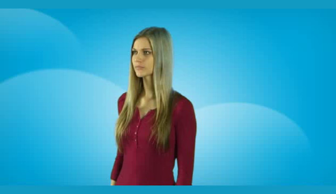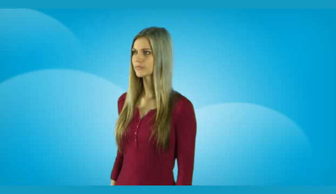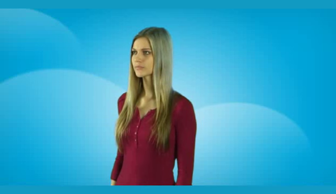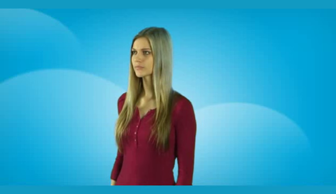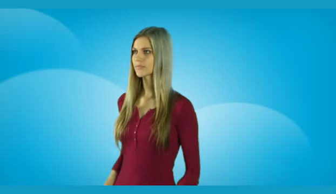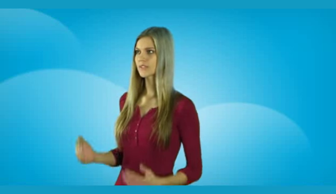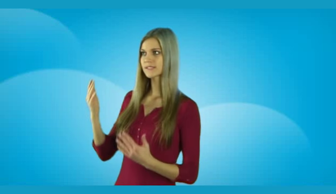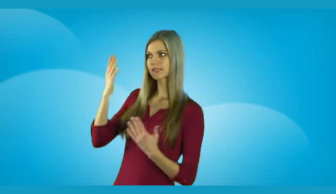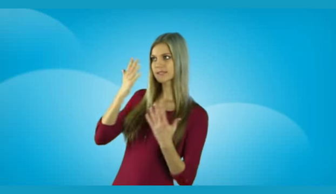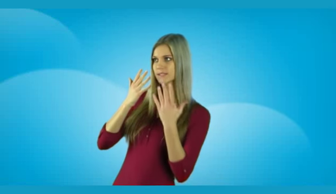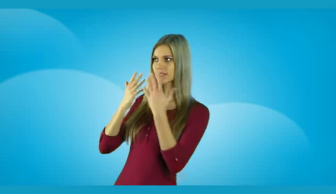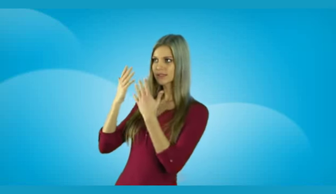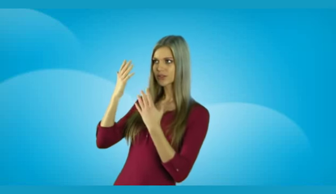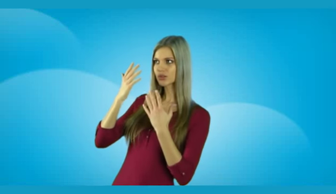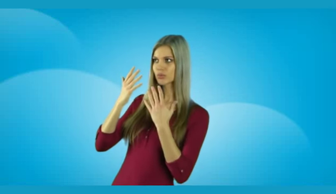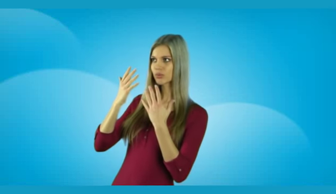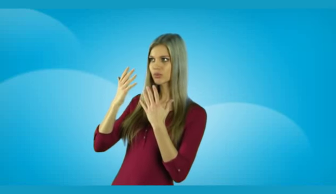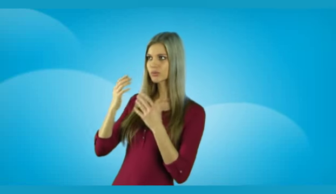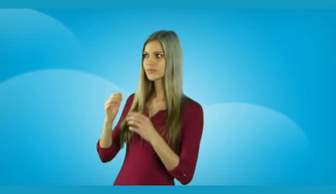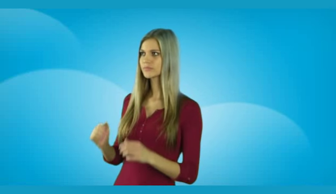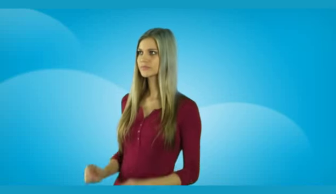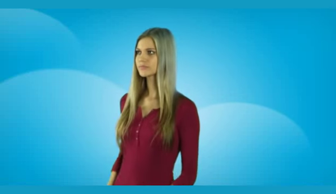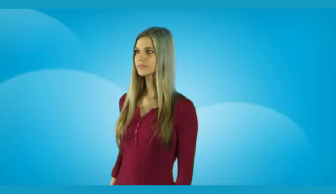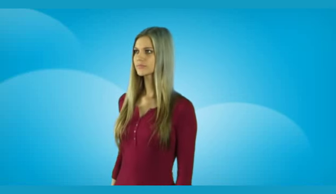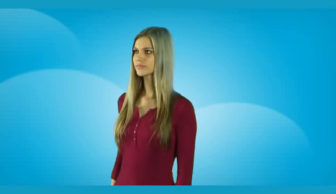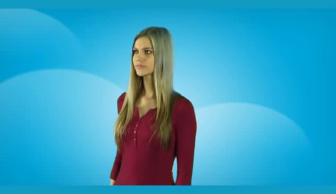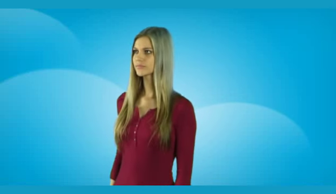Szédül